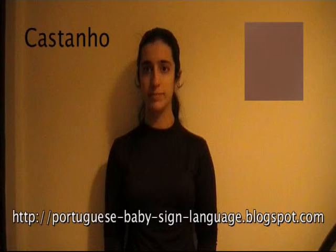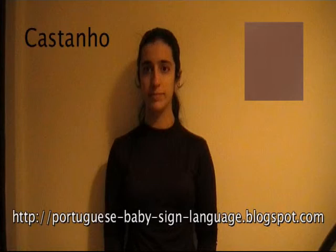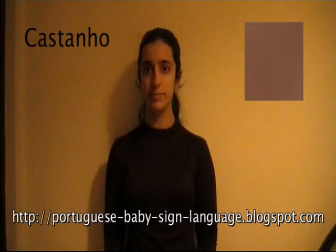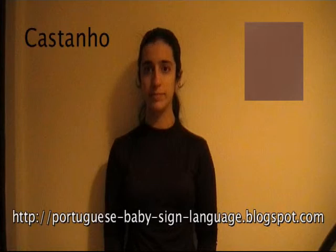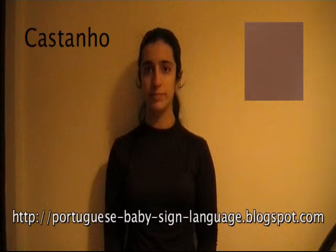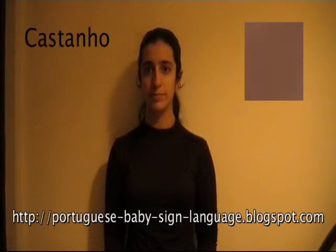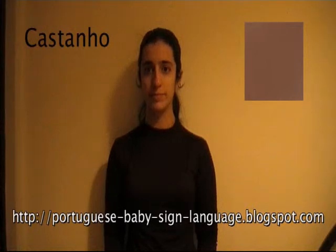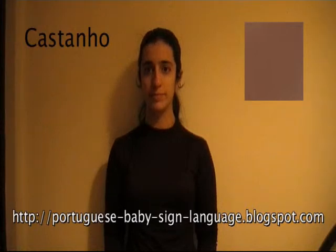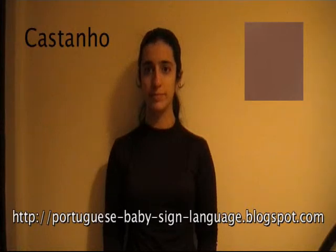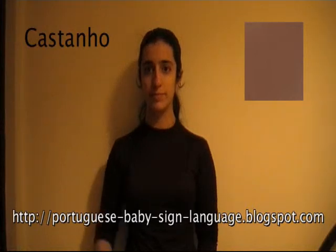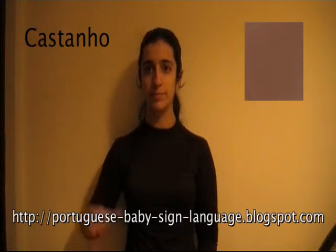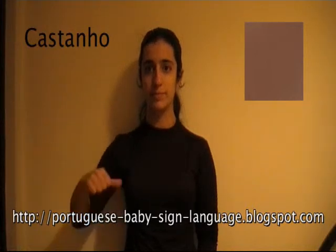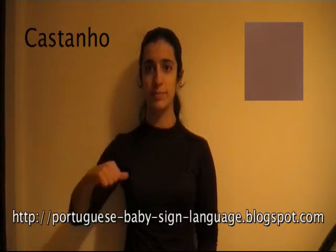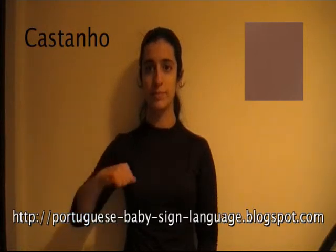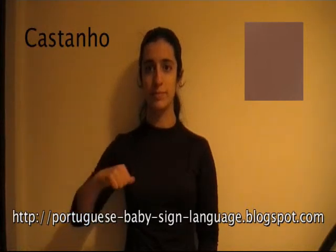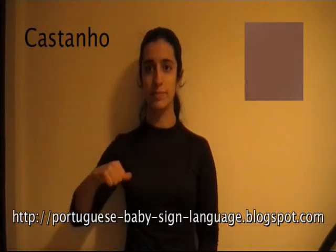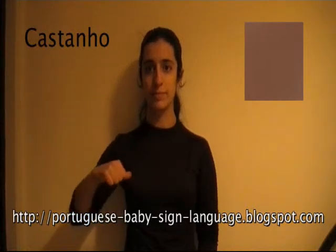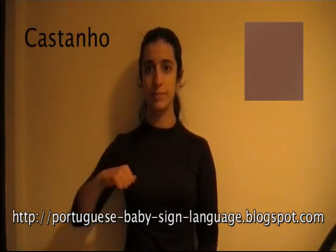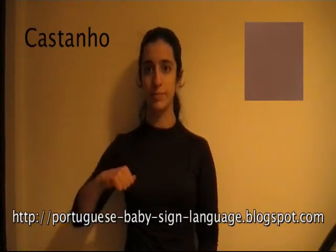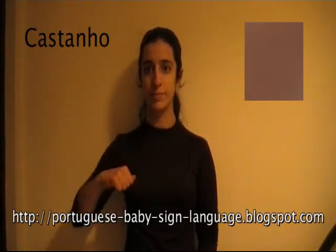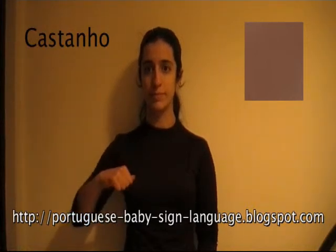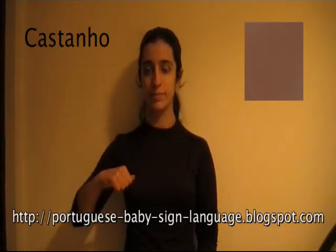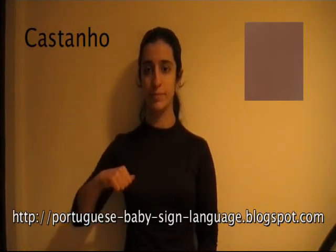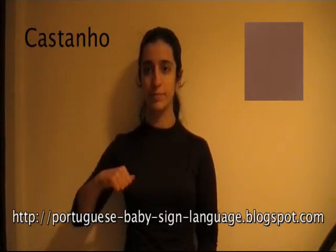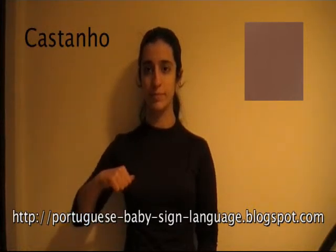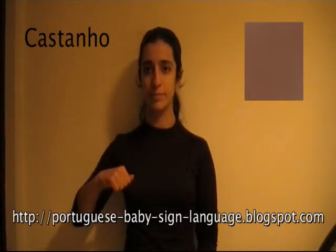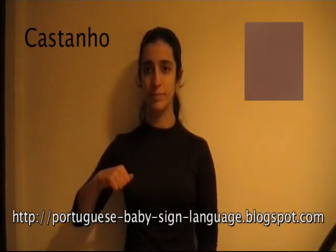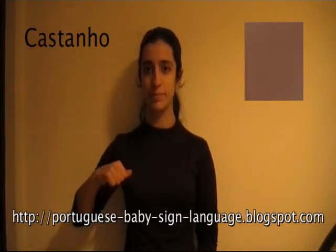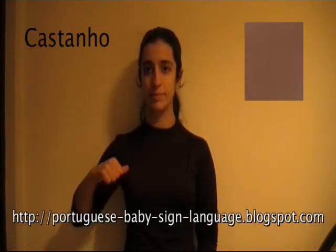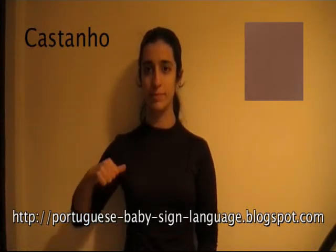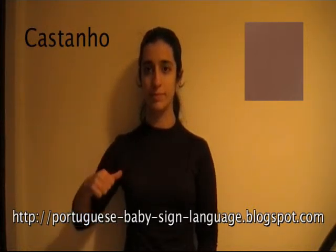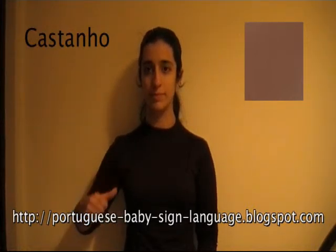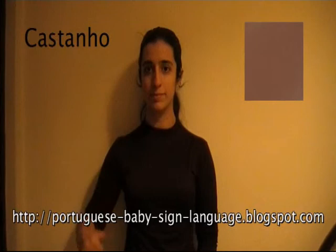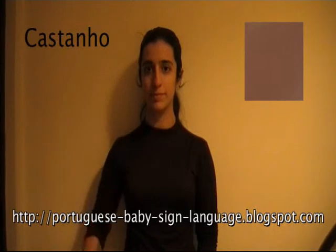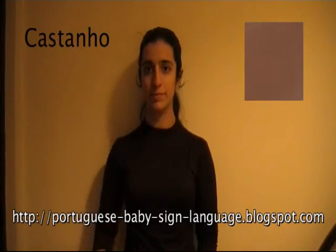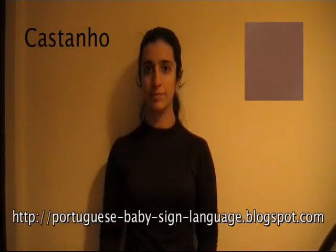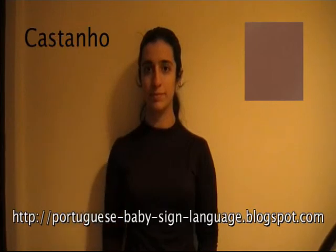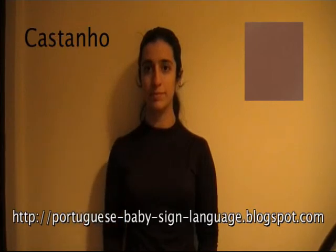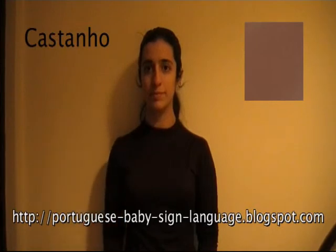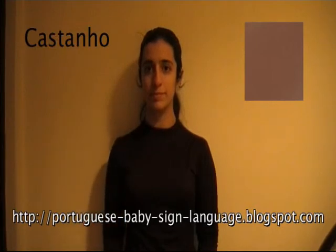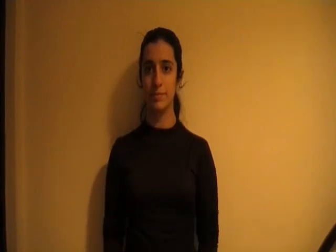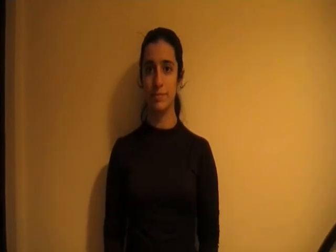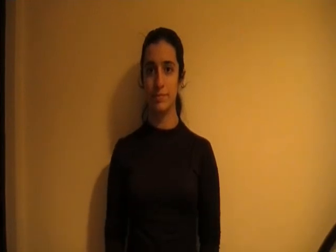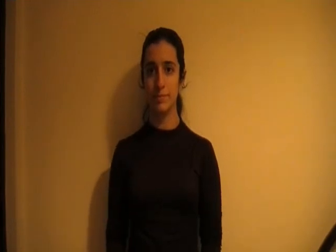castanho